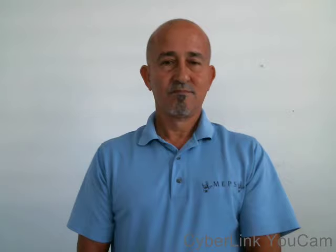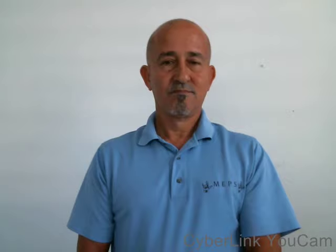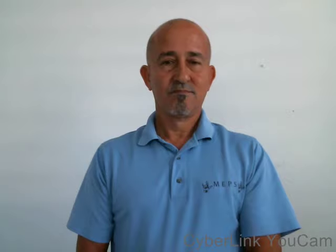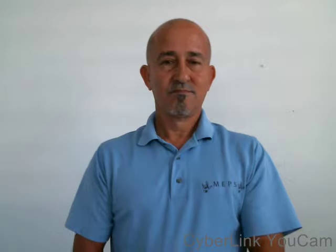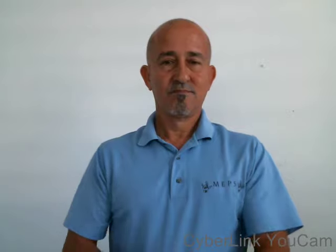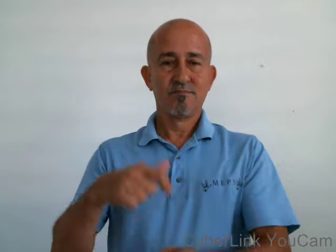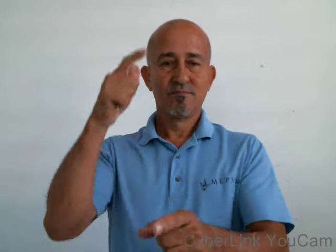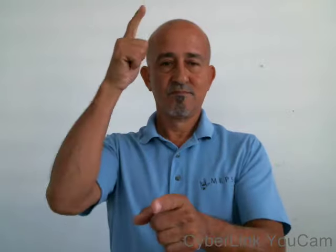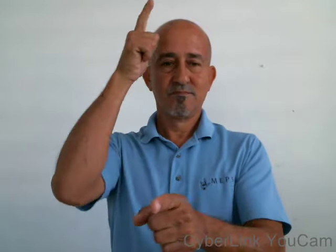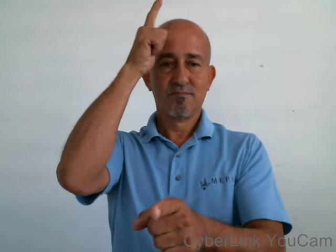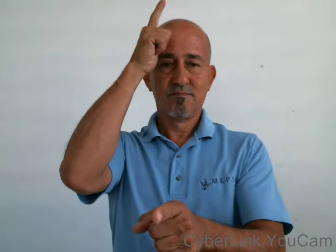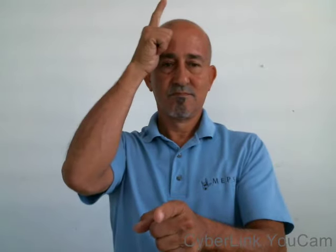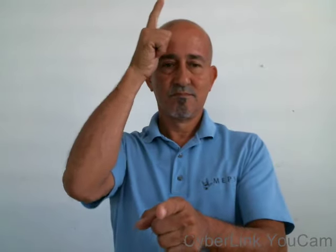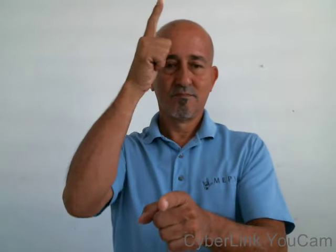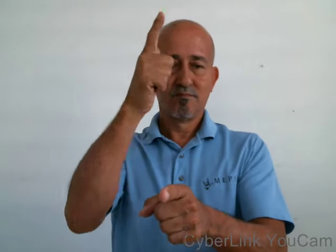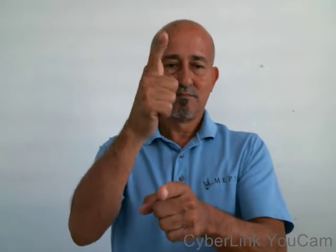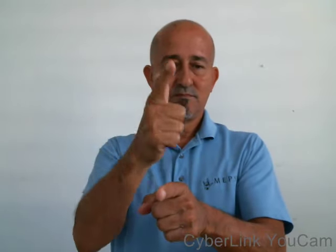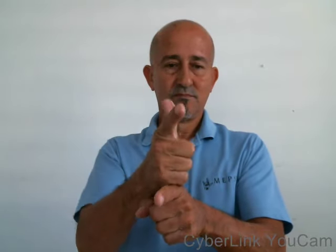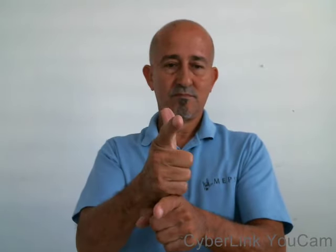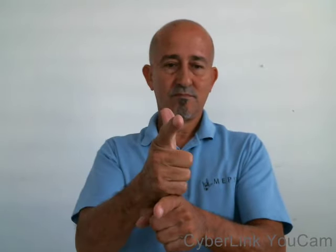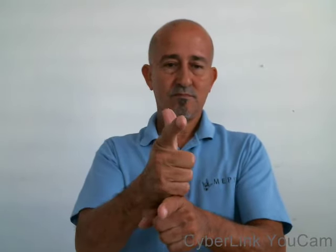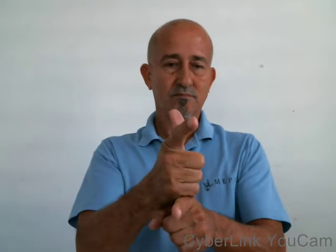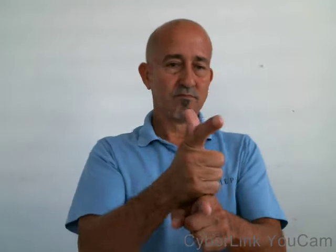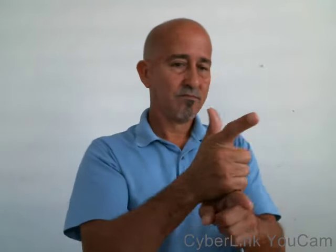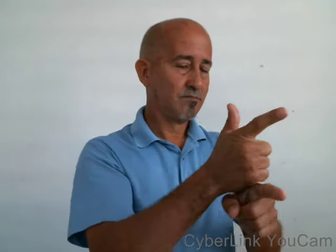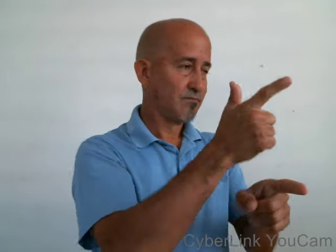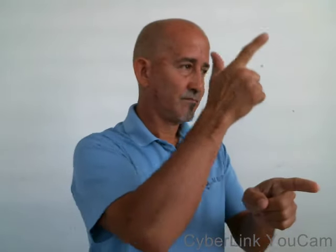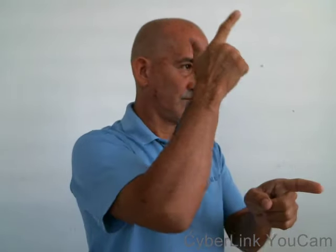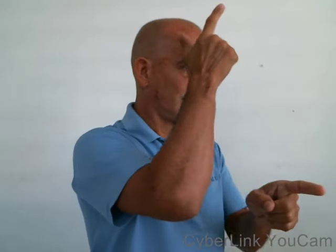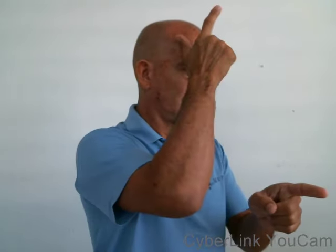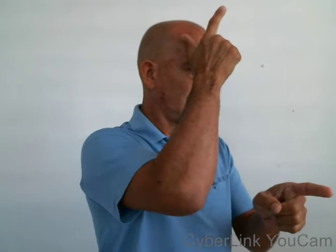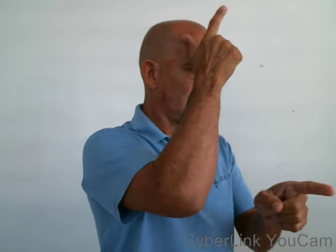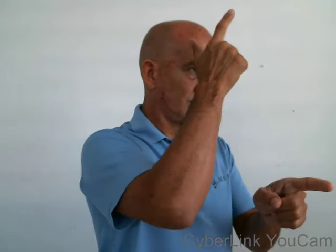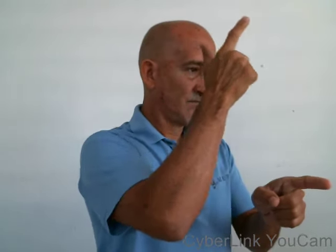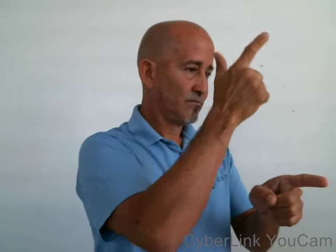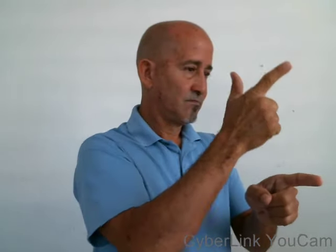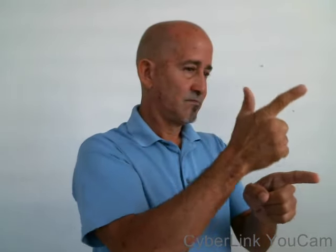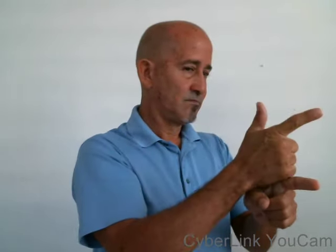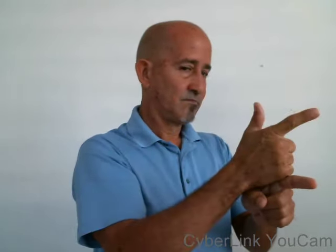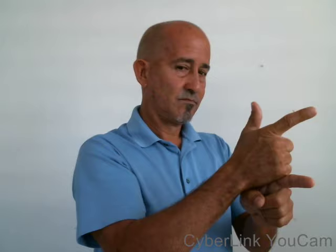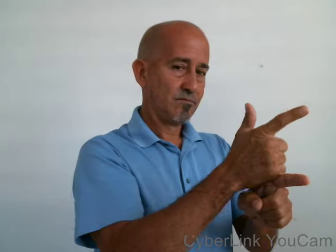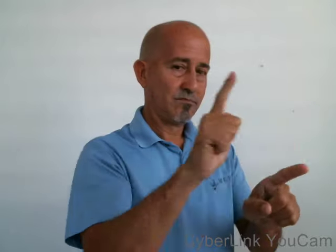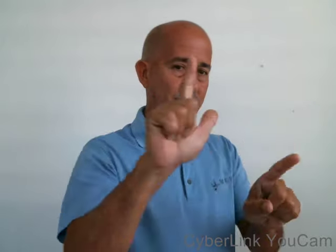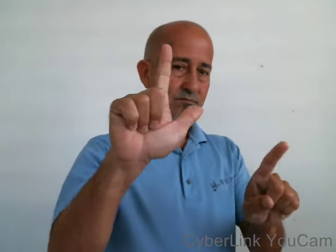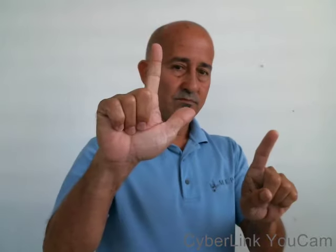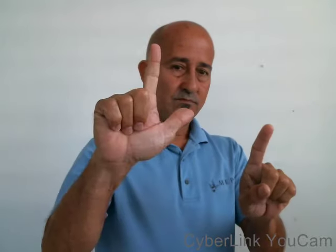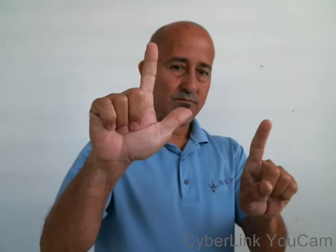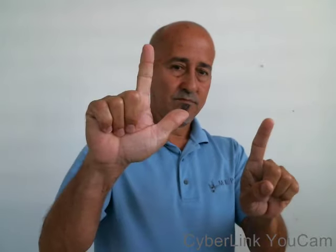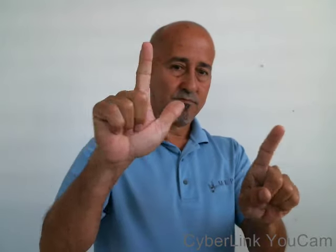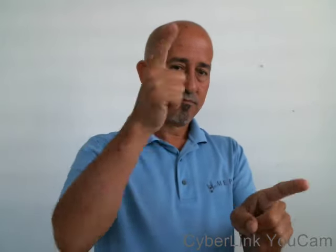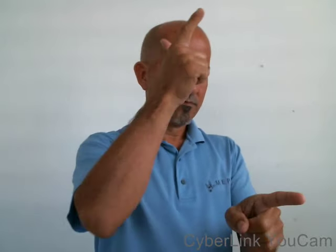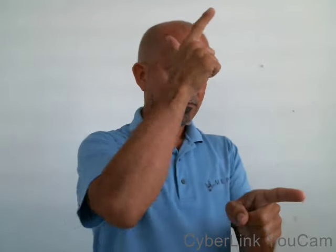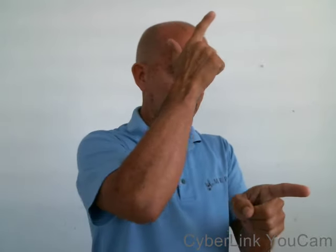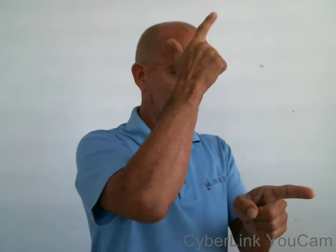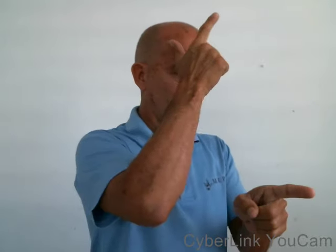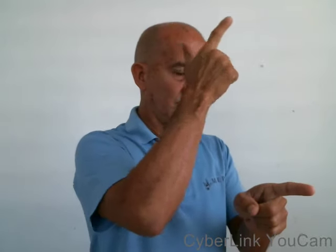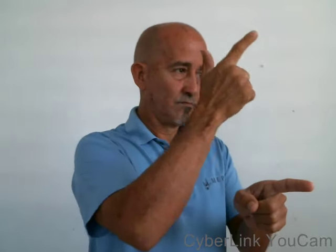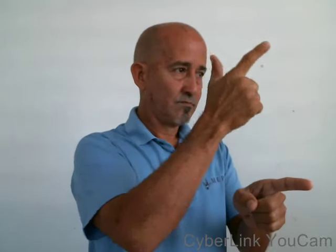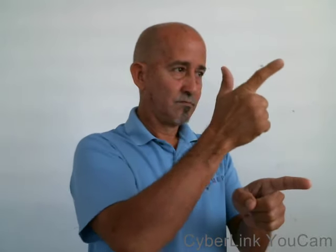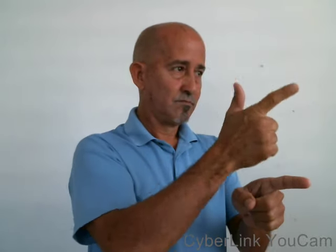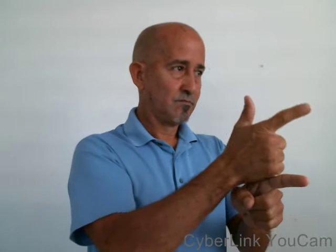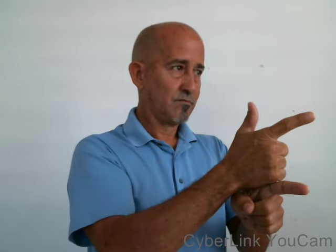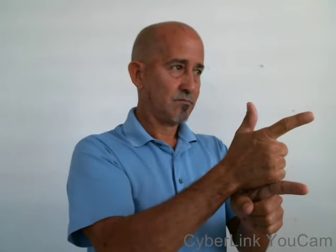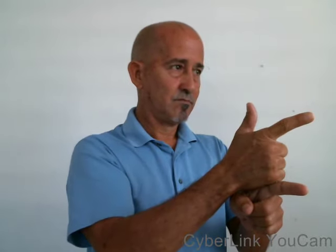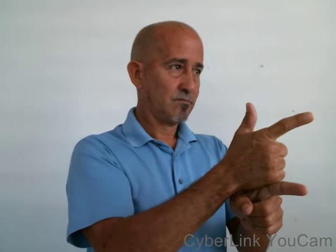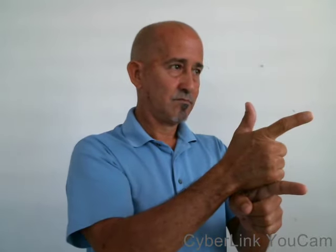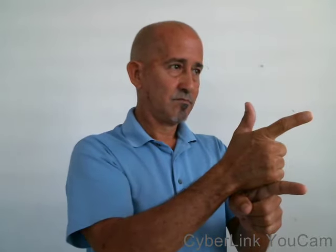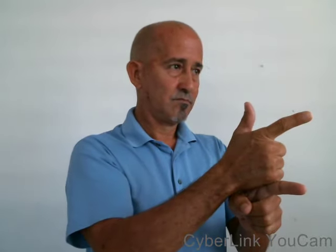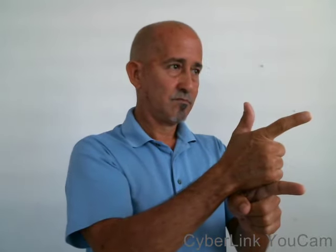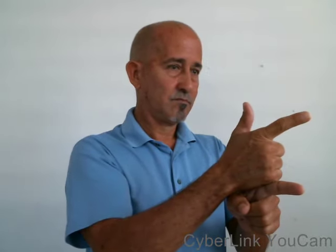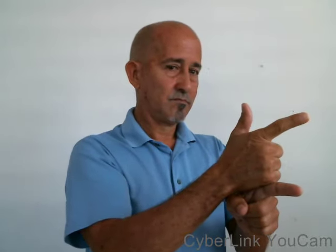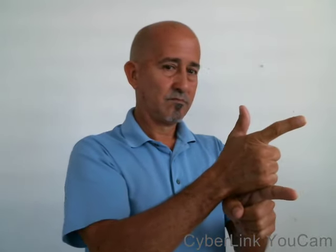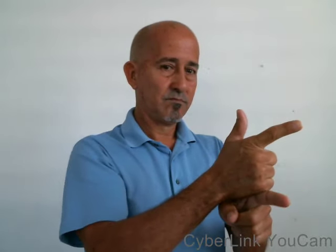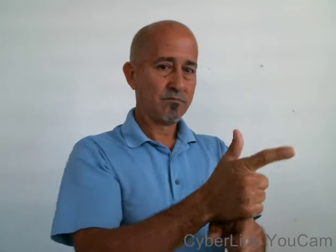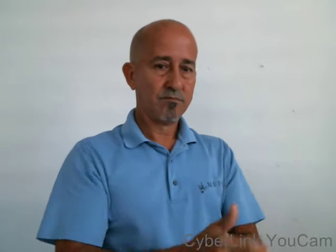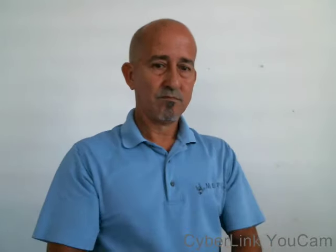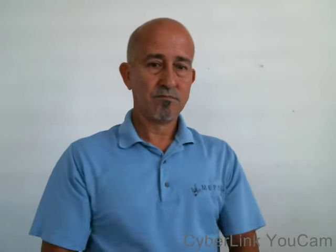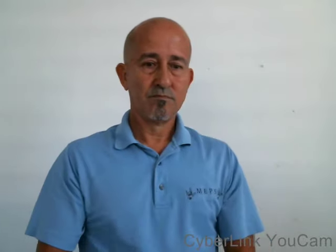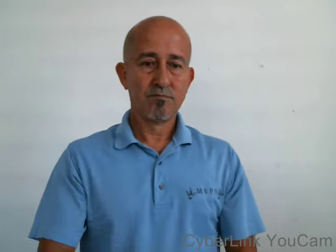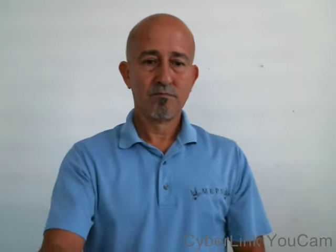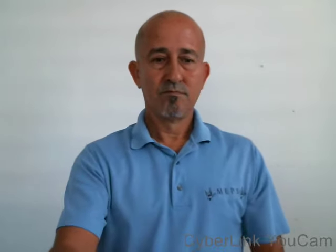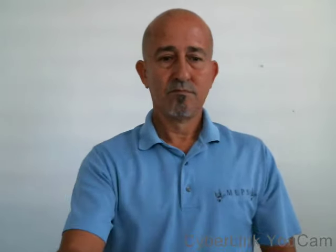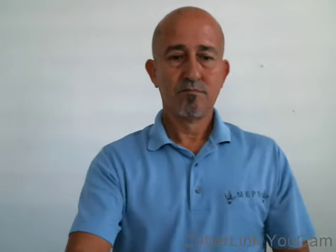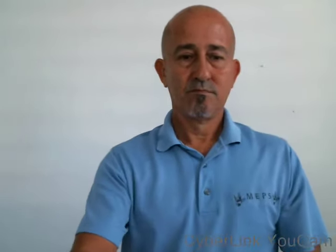25